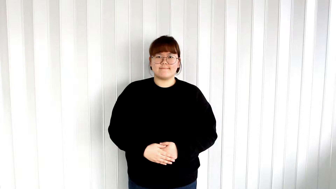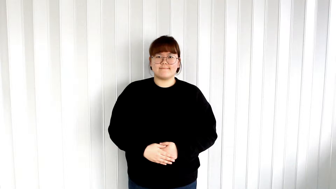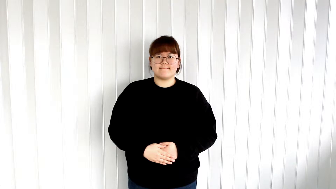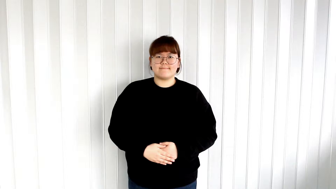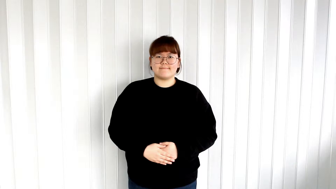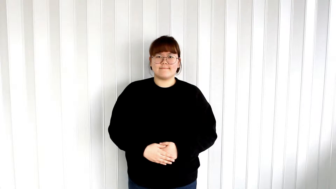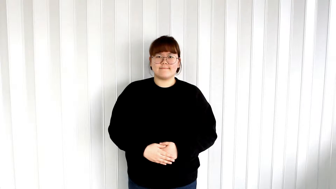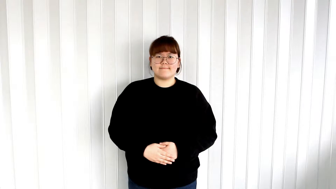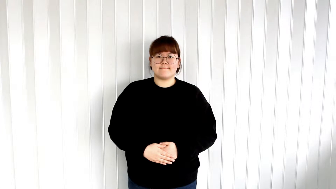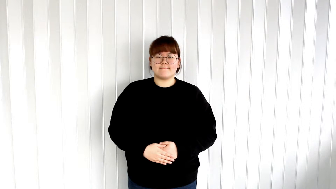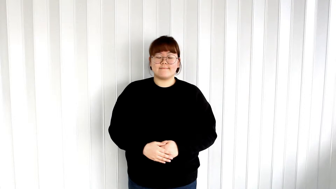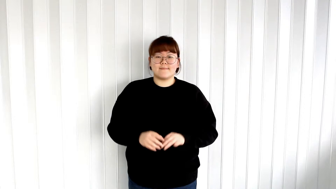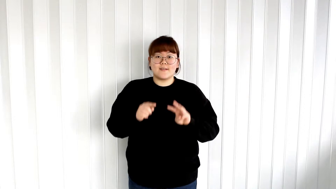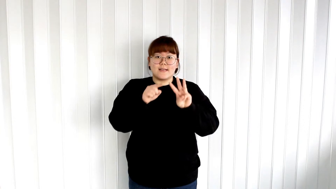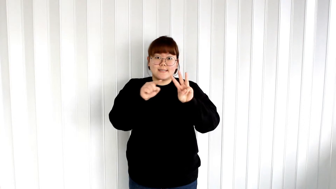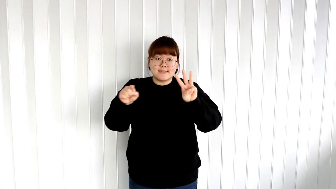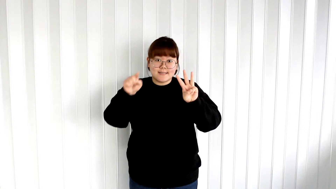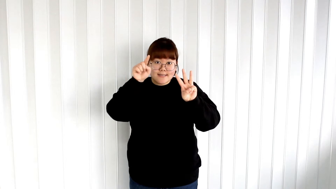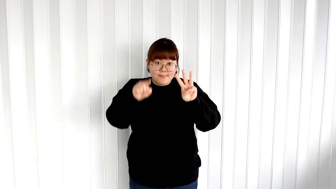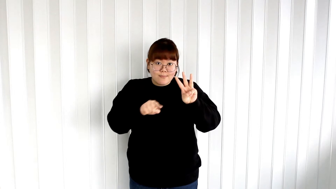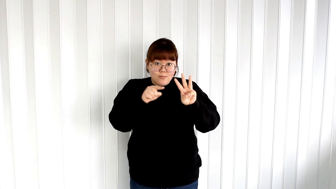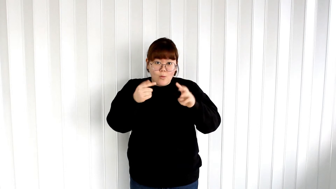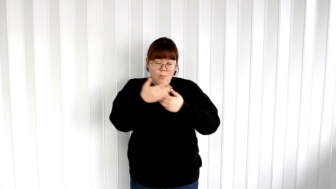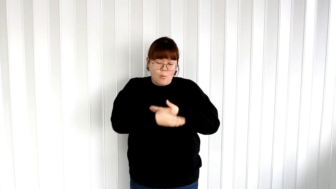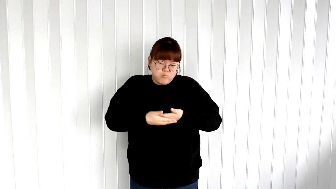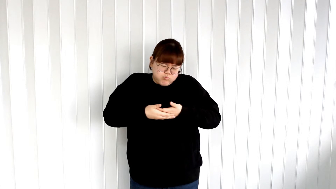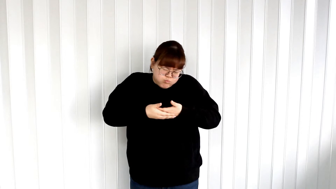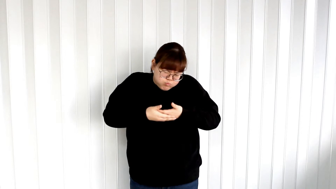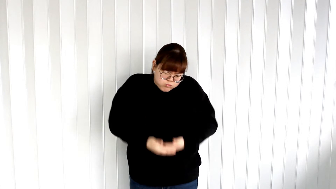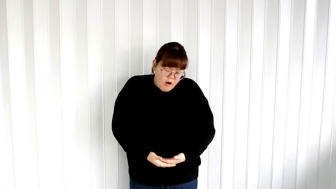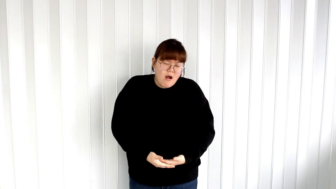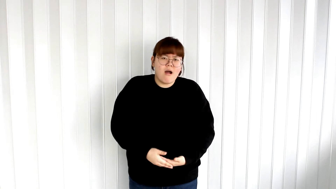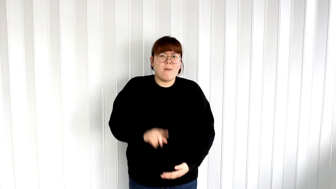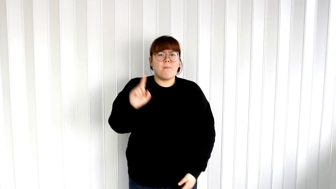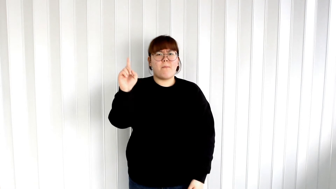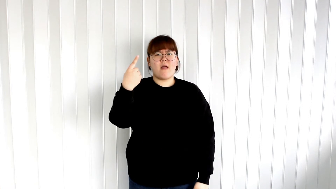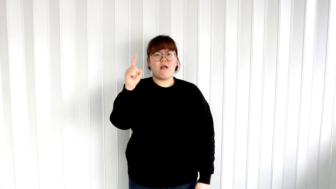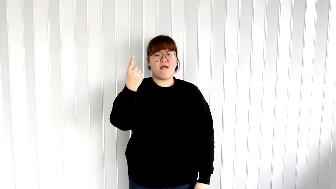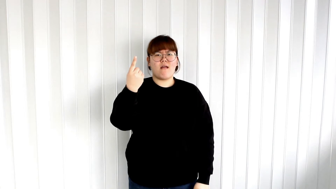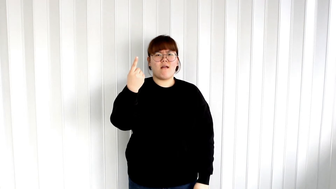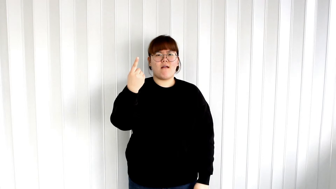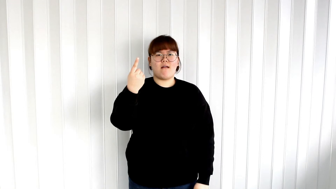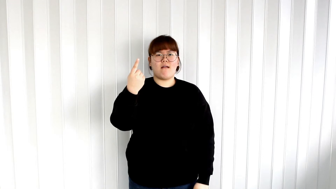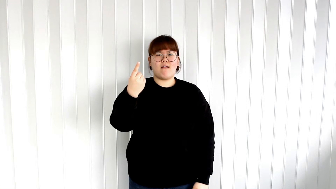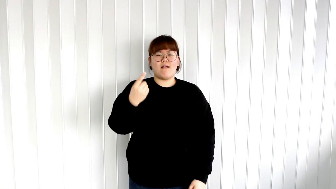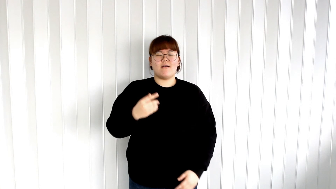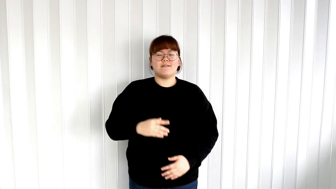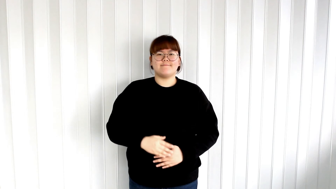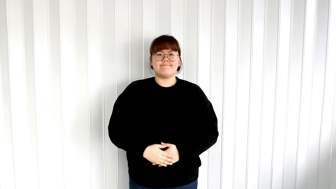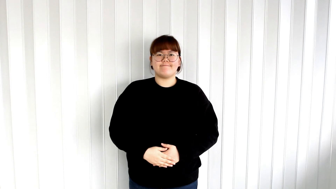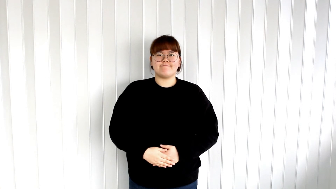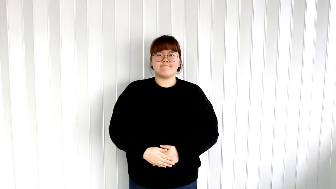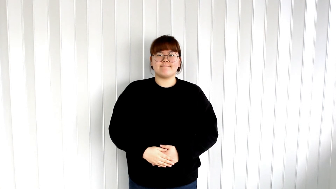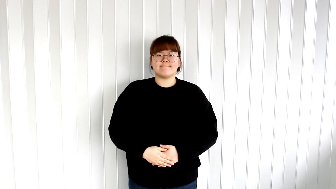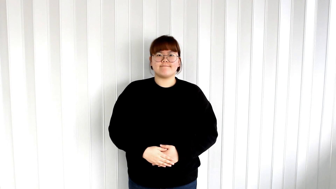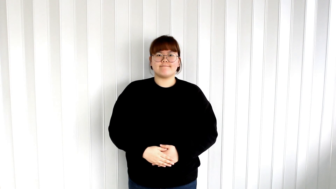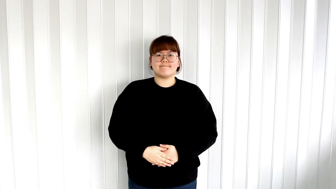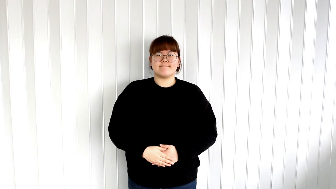삼촌은체중이100kg이나나갔다